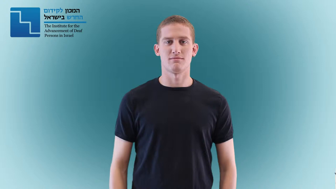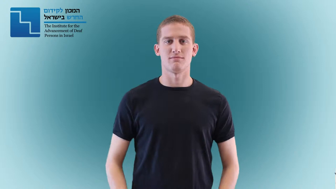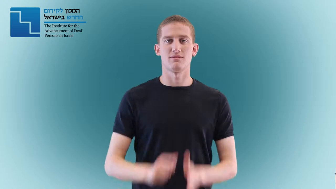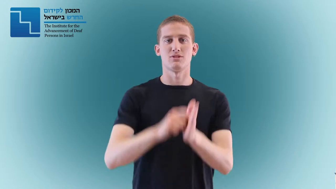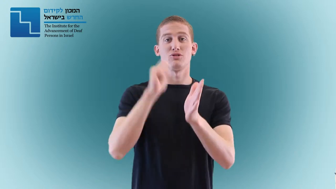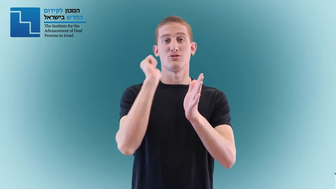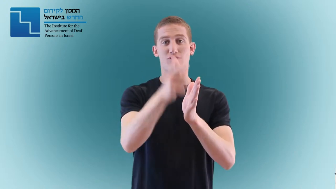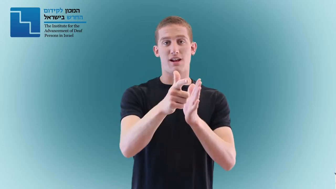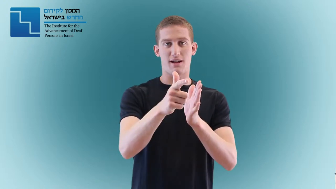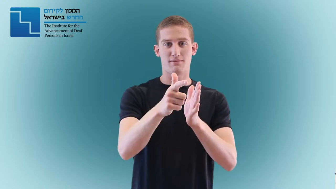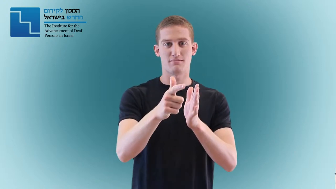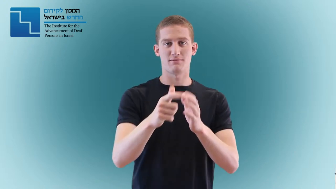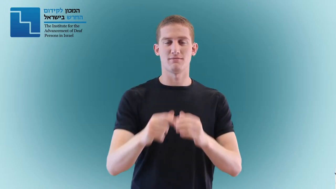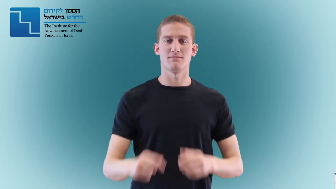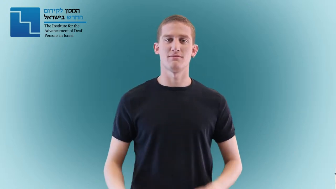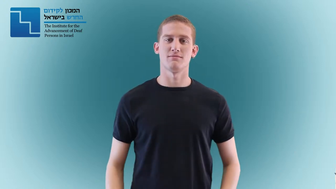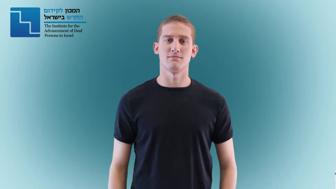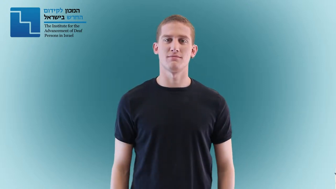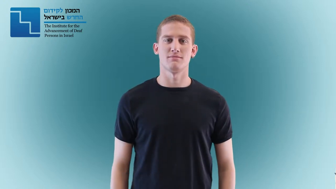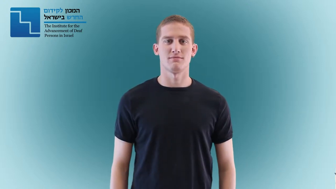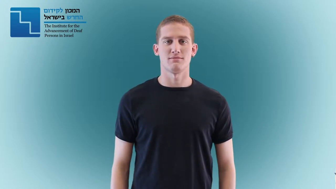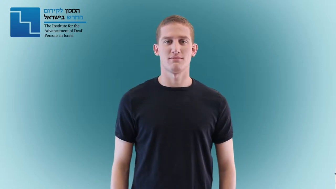לשלם